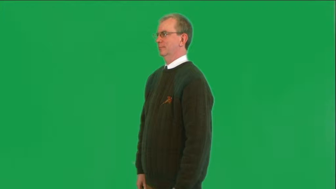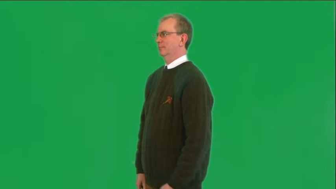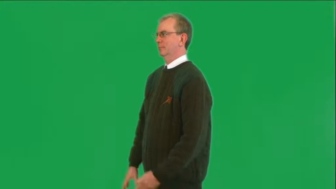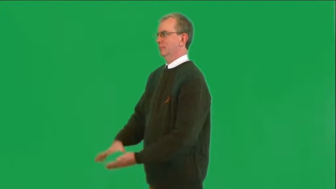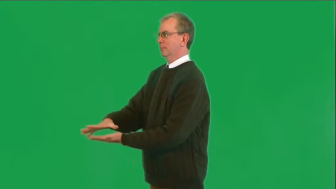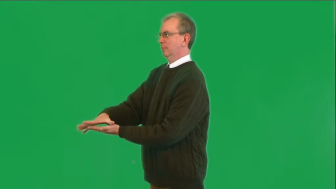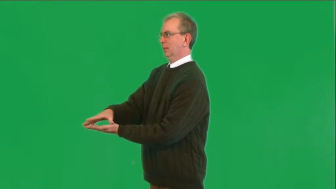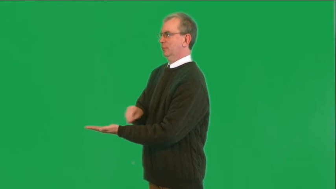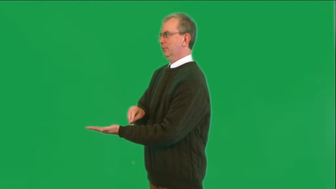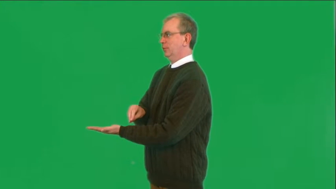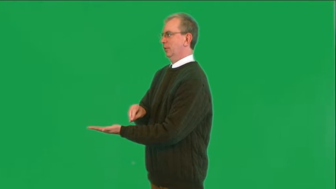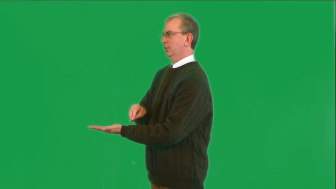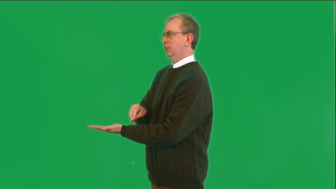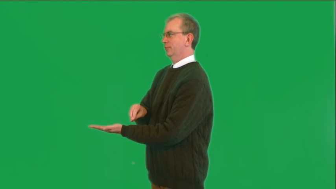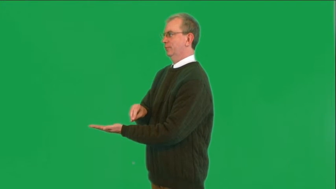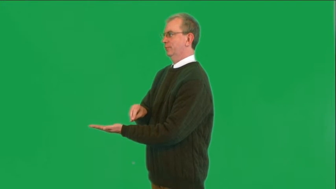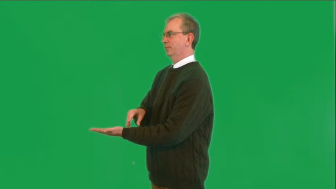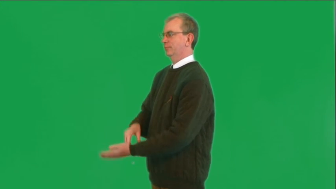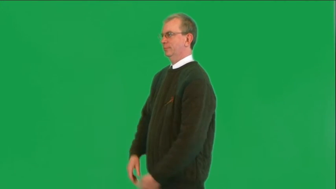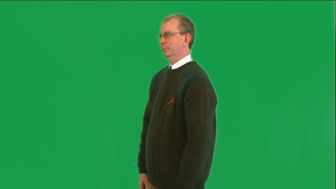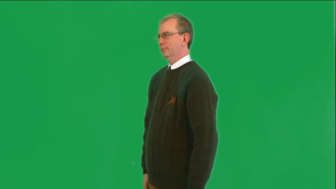zwyczajny